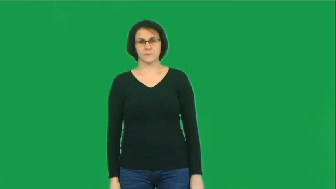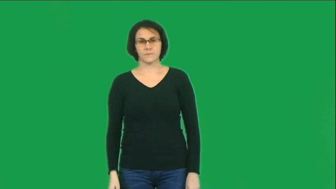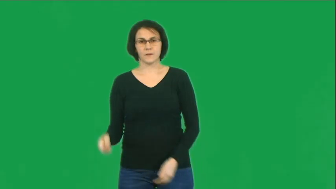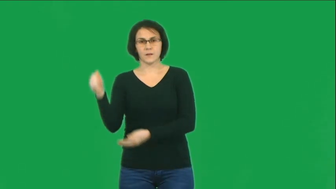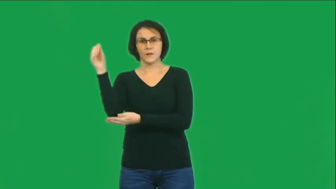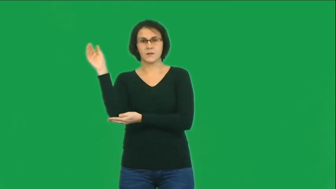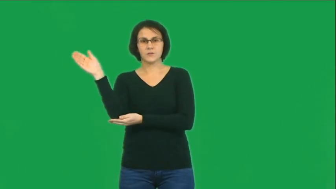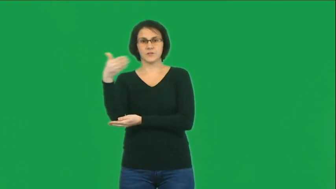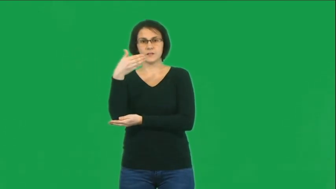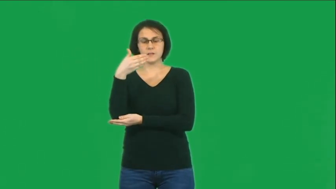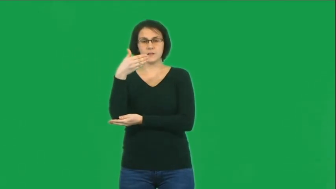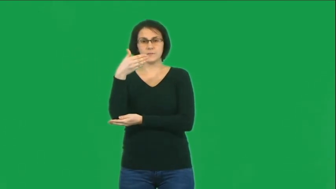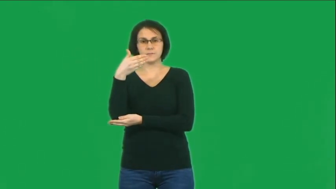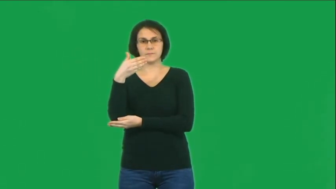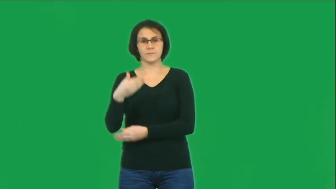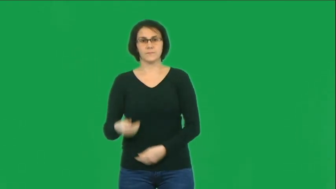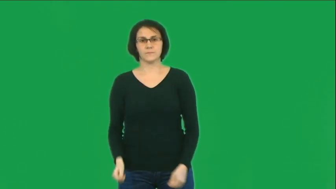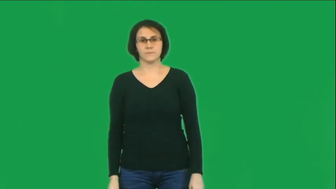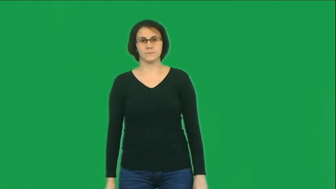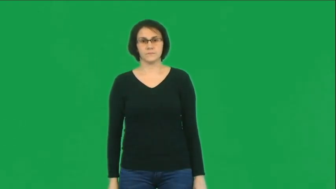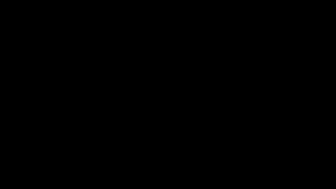sztandar